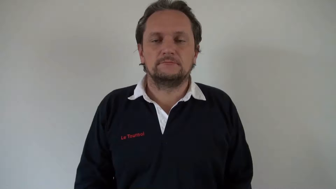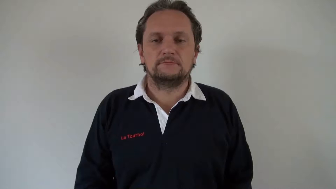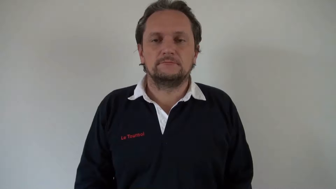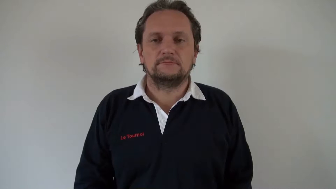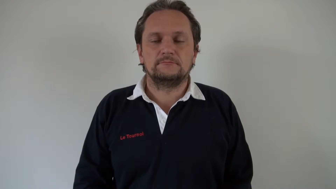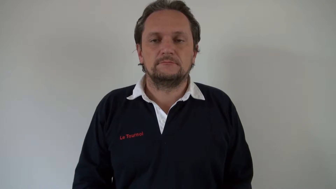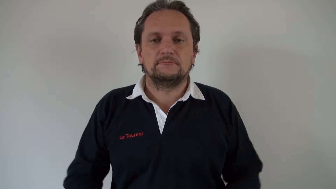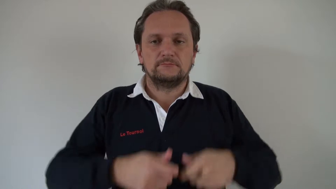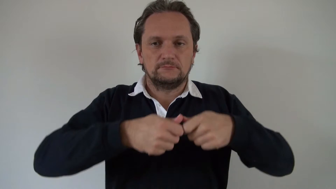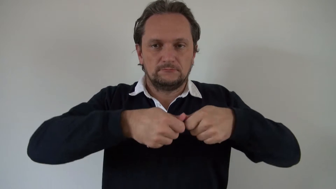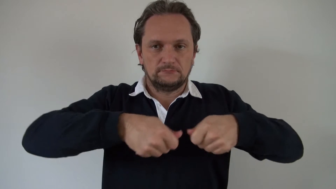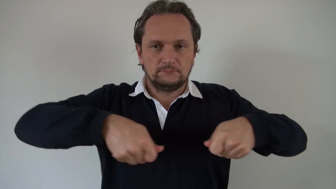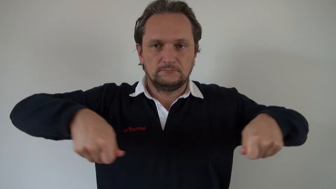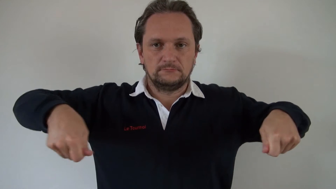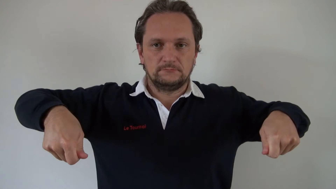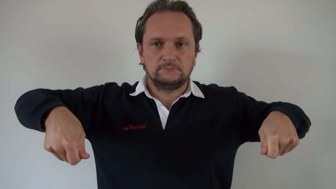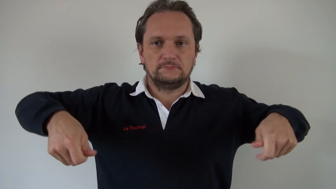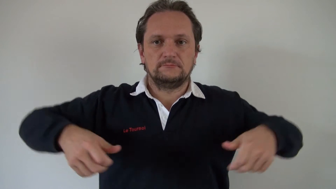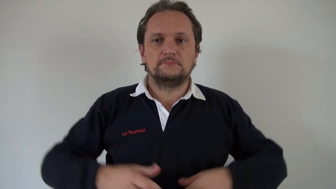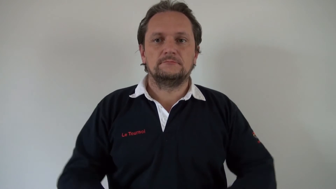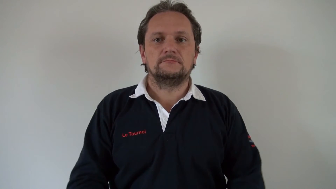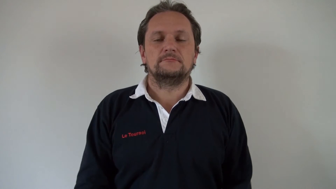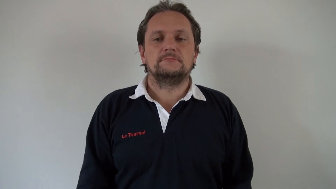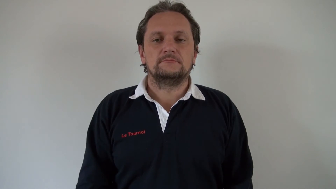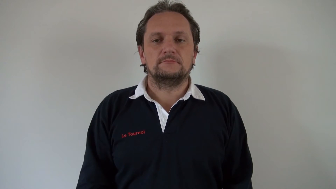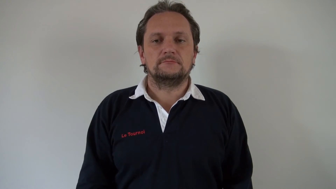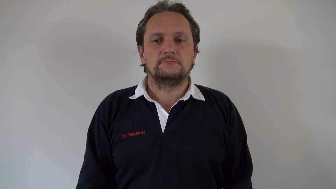Adhésif